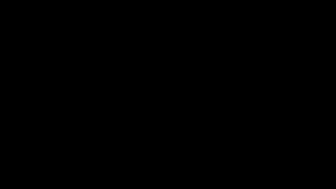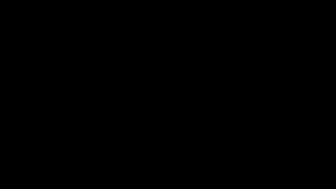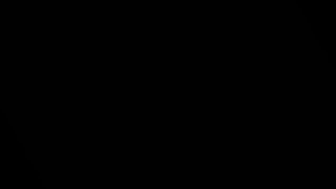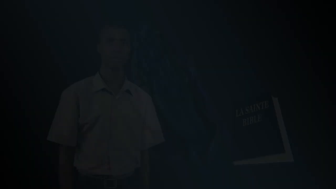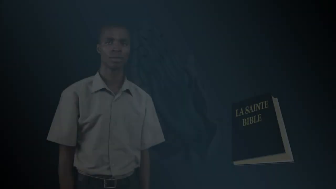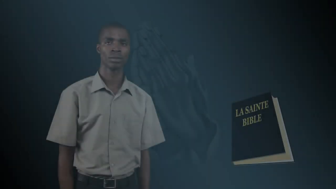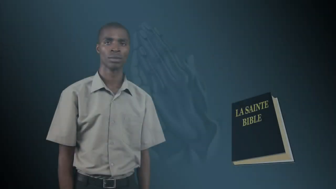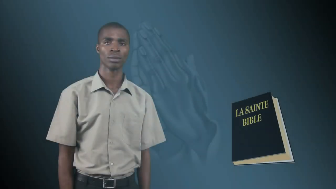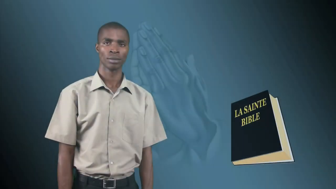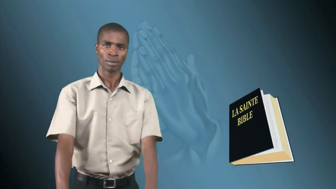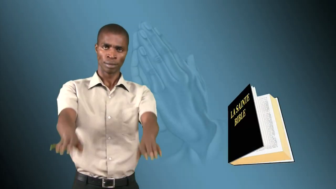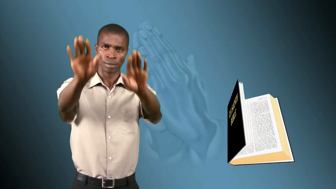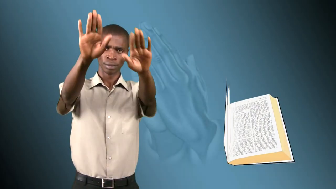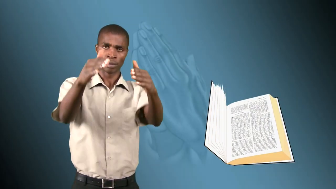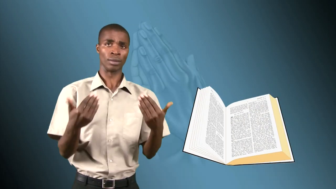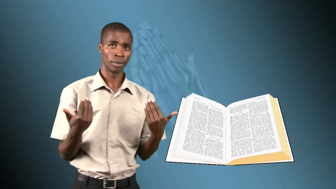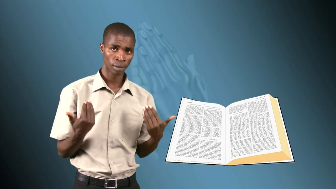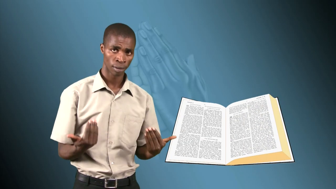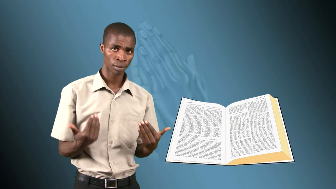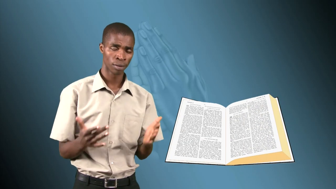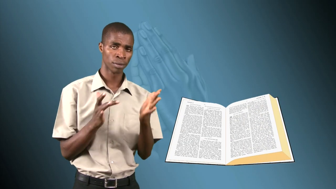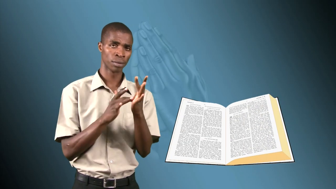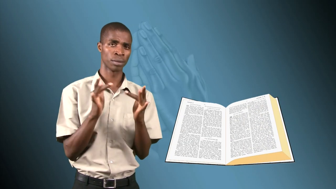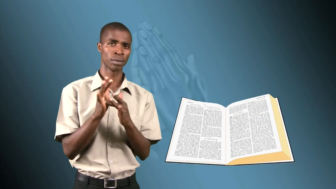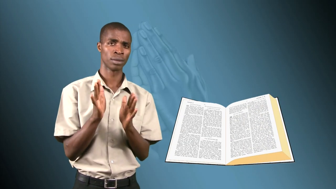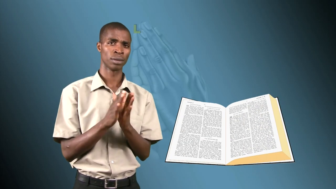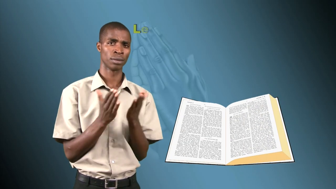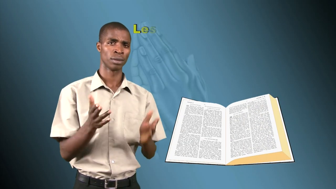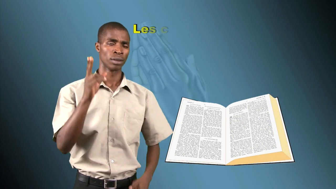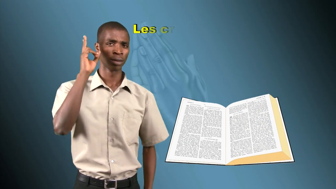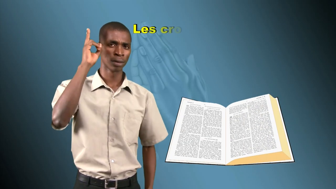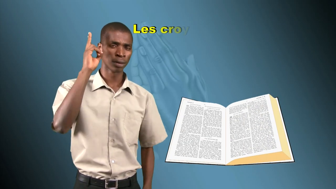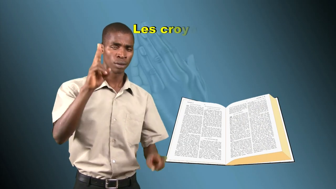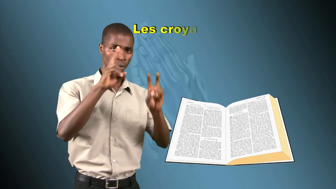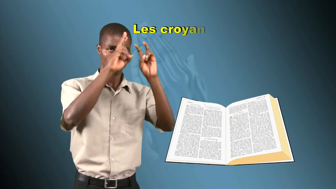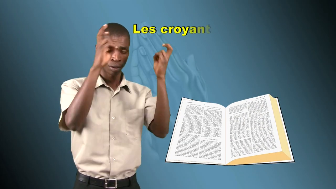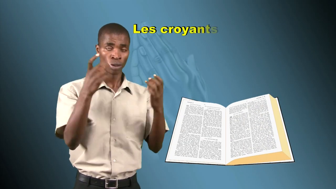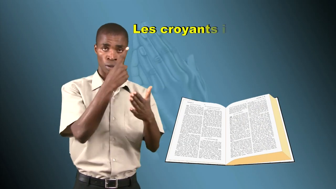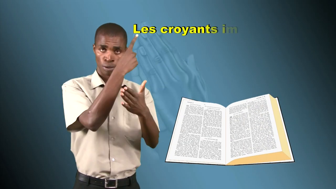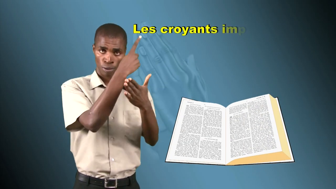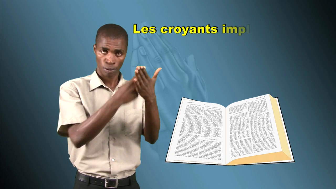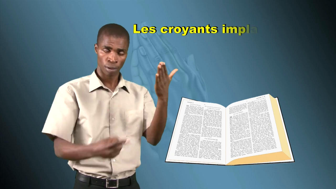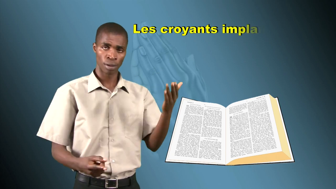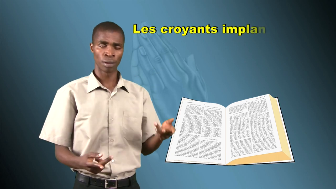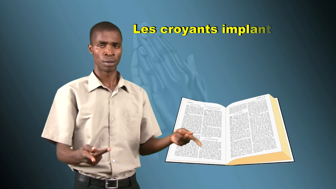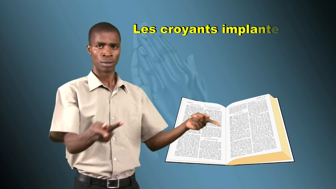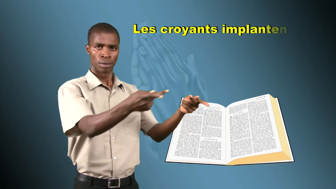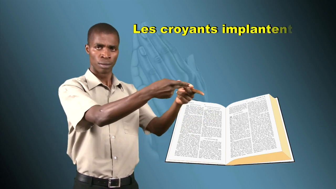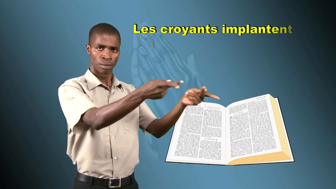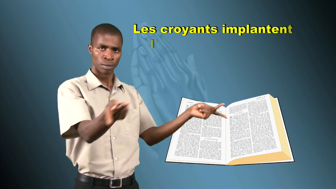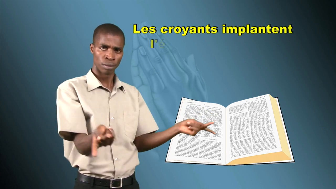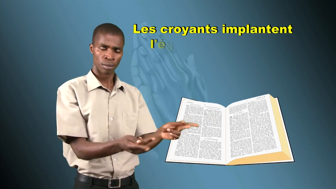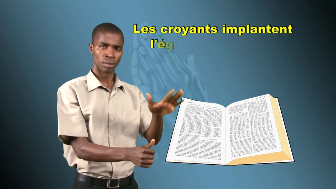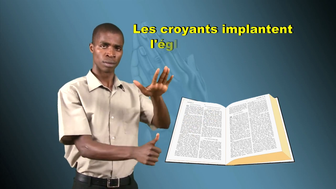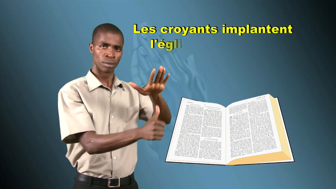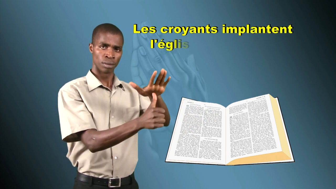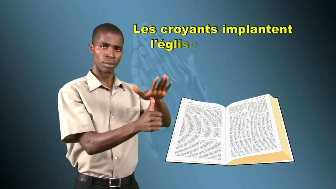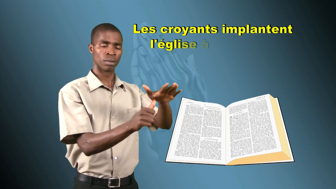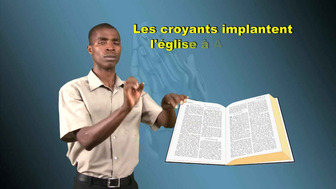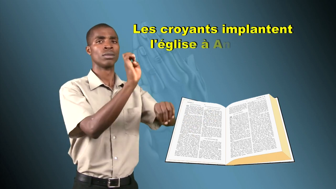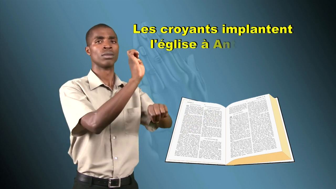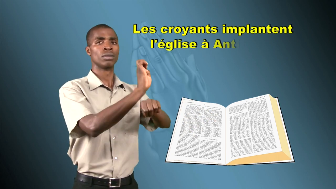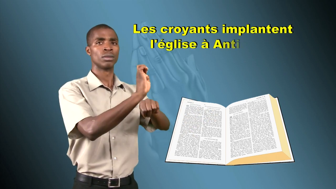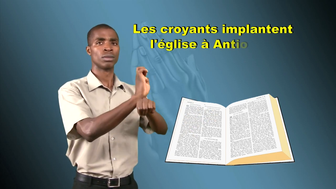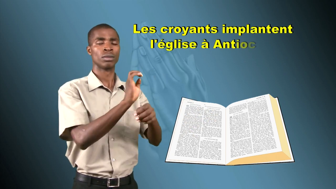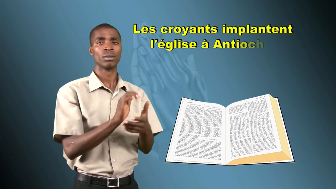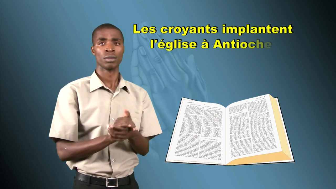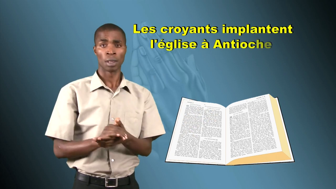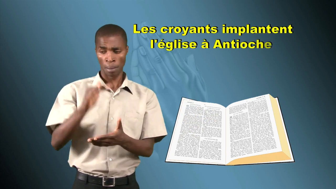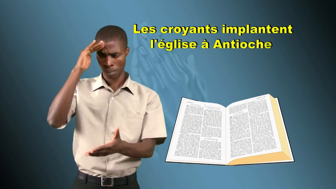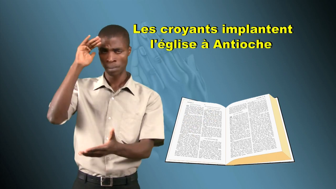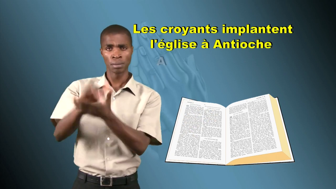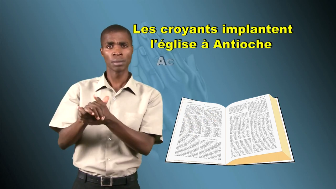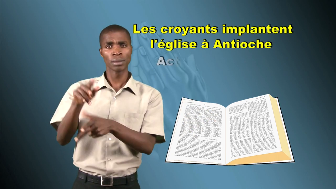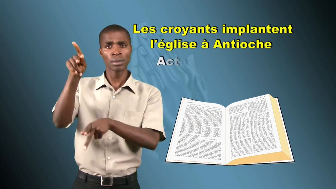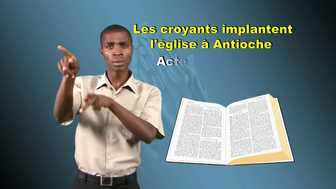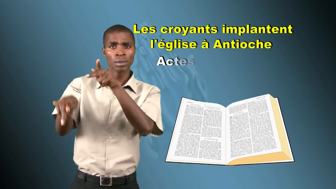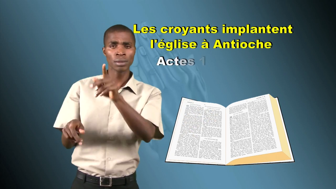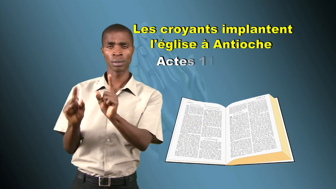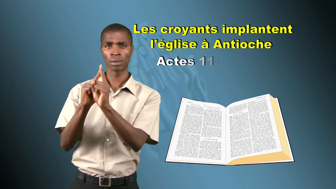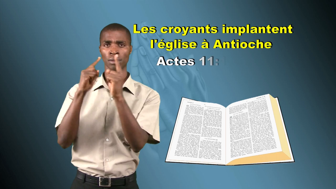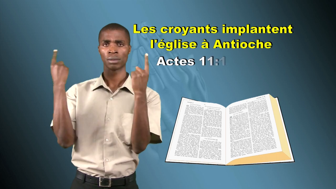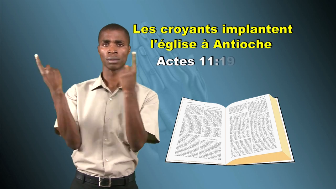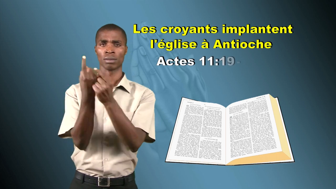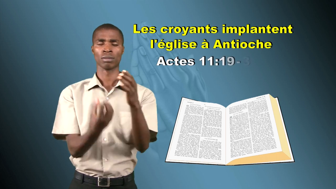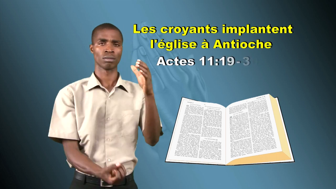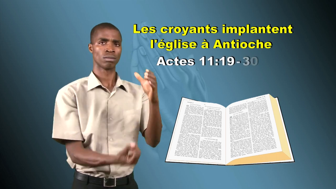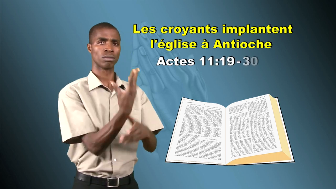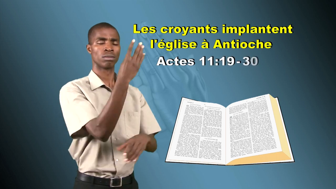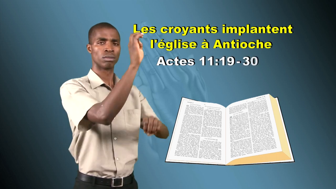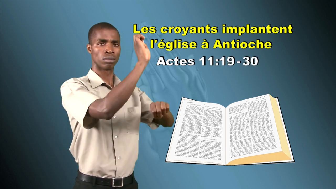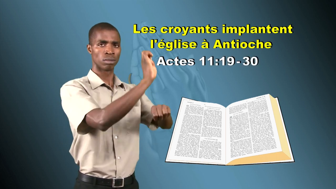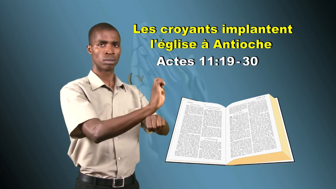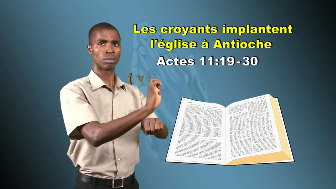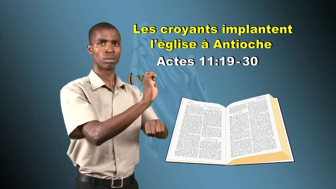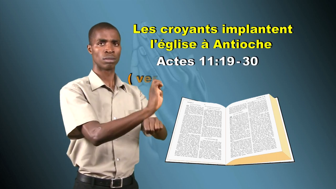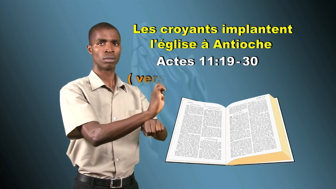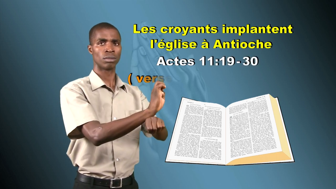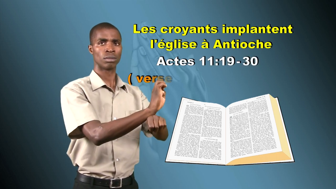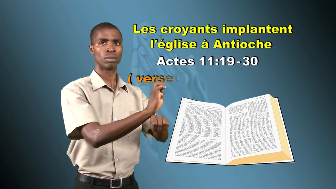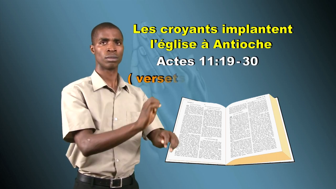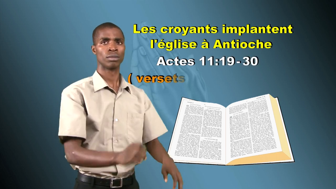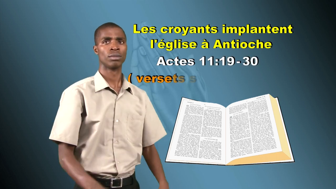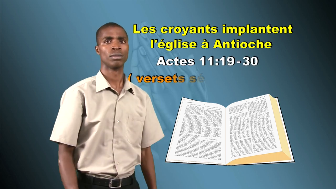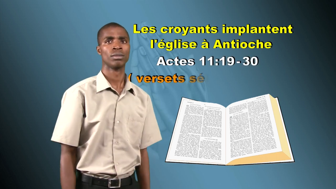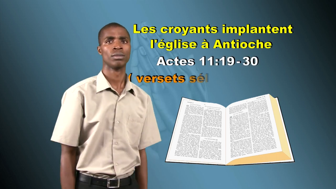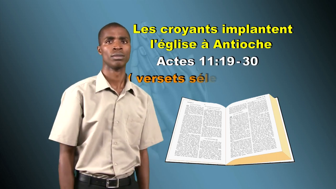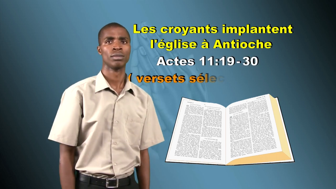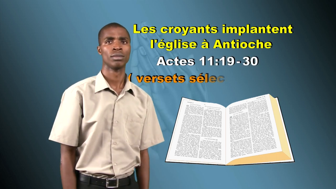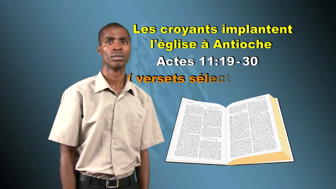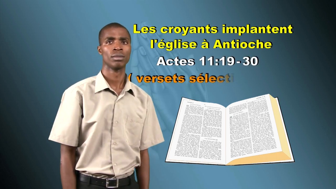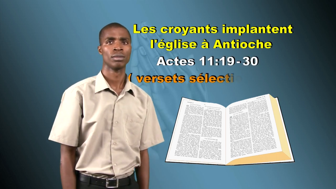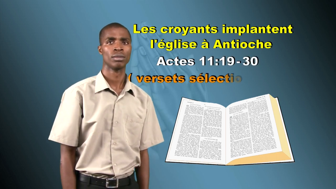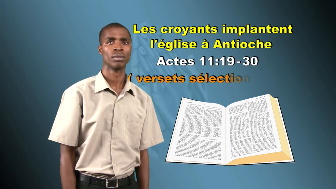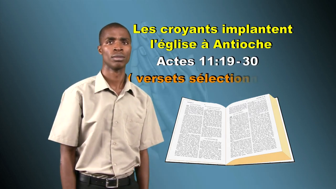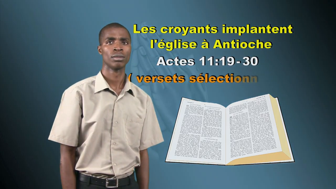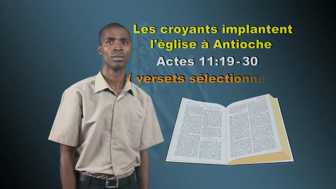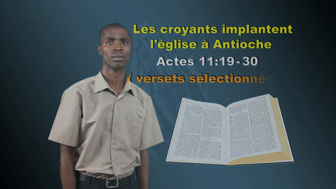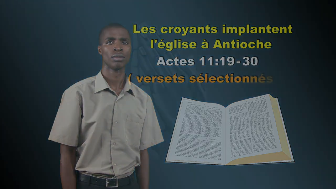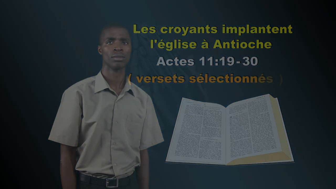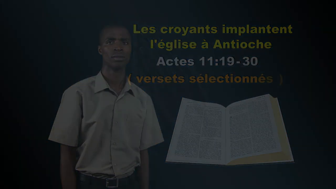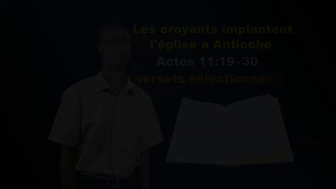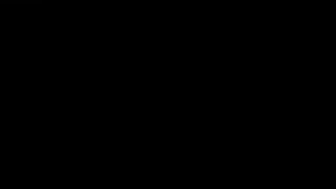Les croyants implantent l'église á Antioche